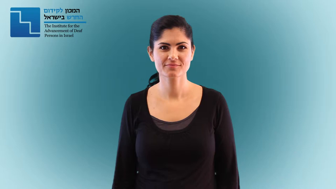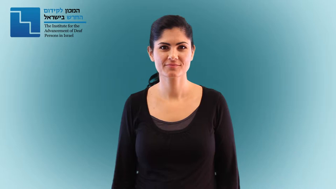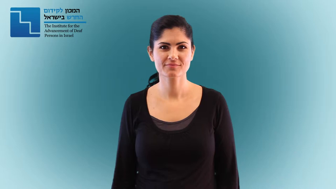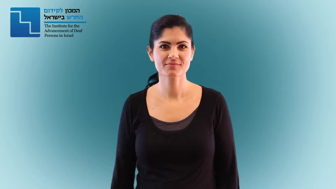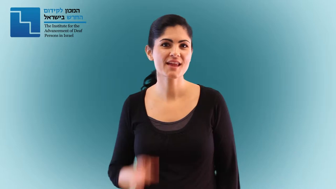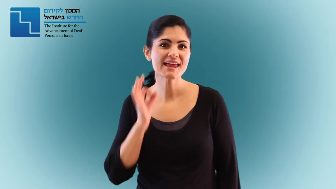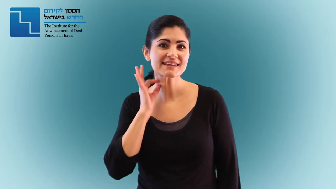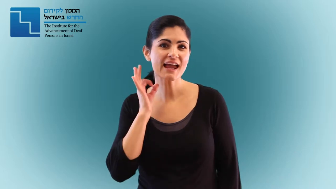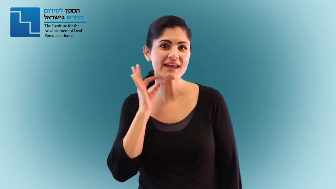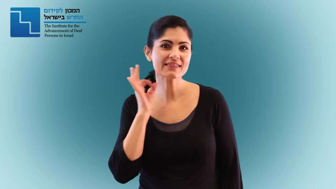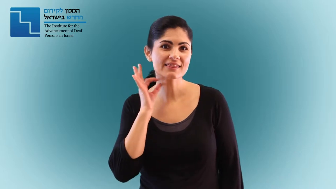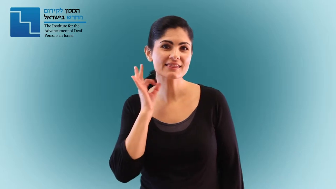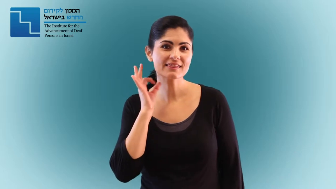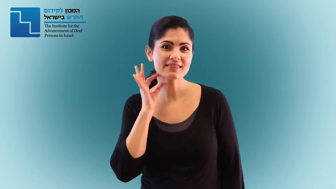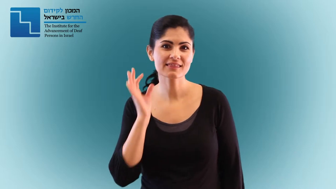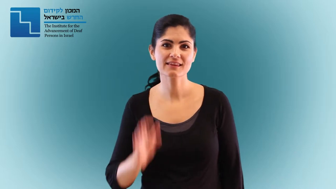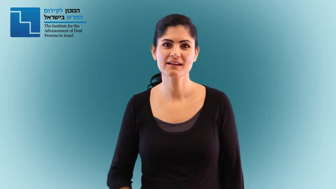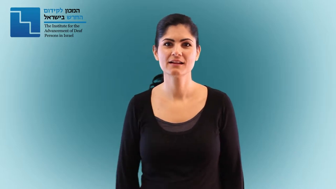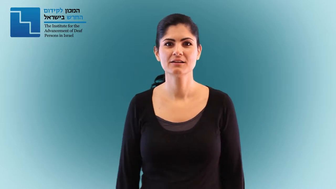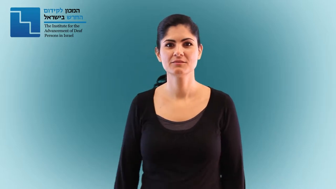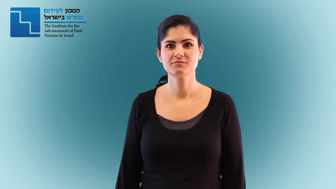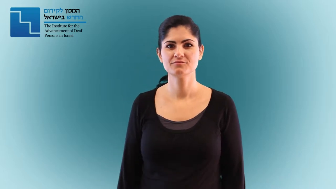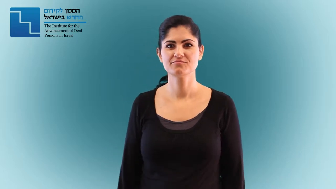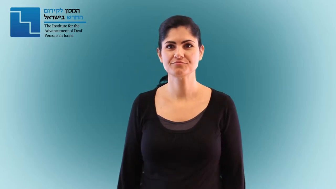יין